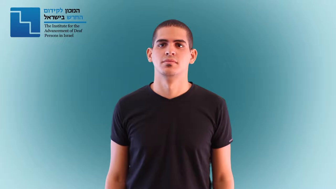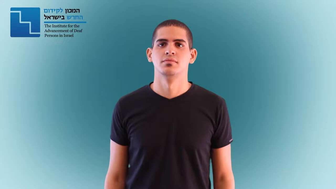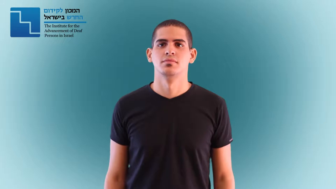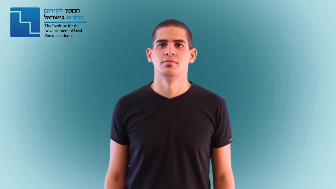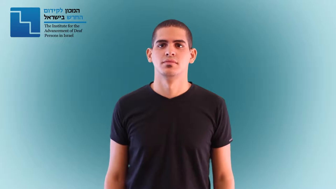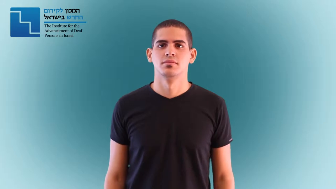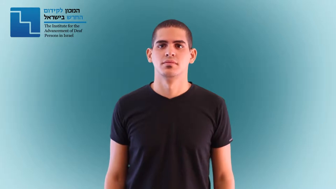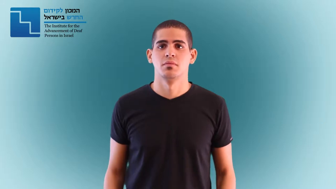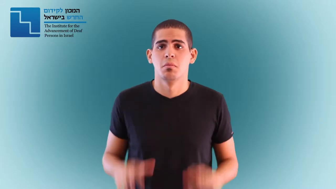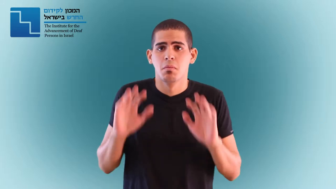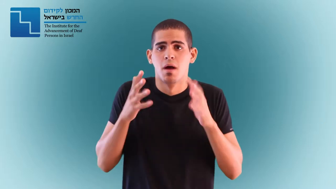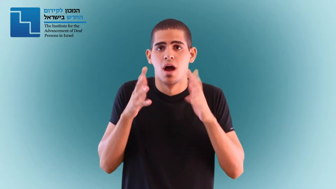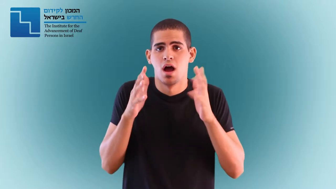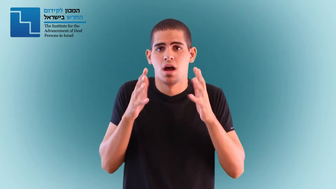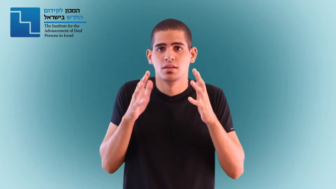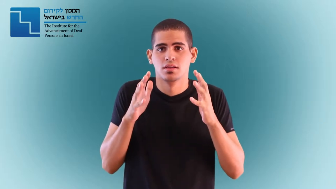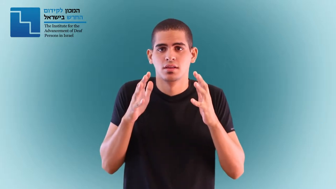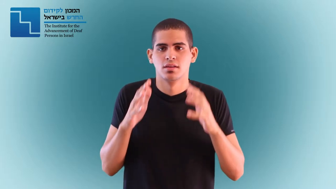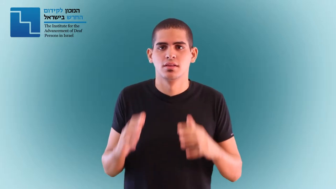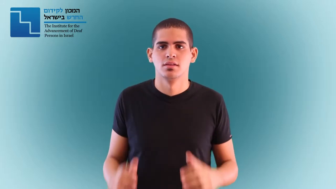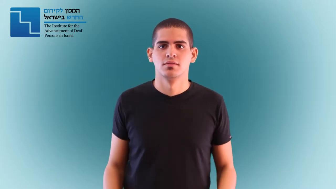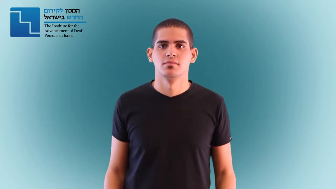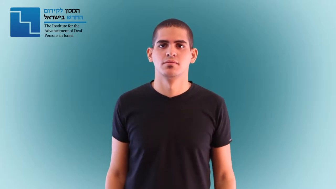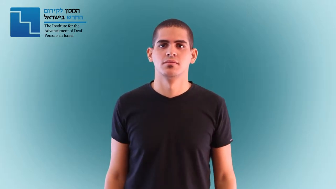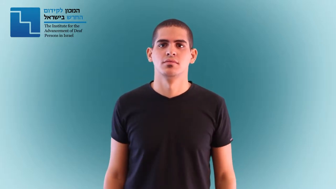לפחד